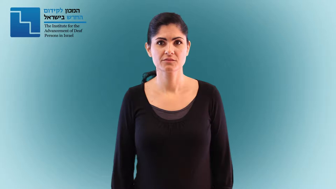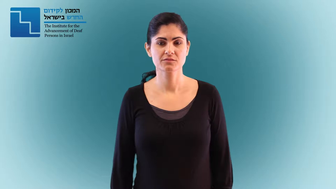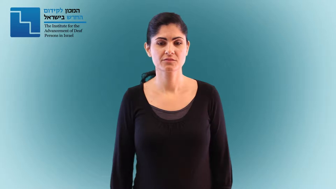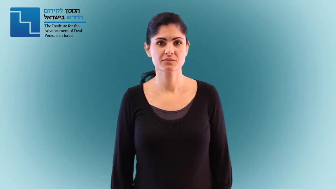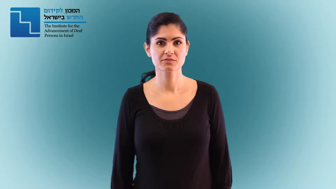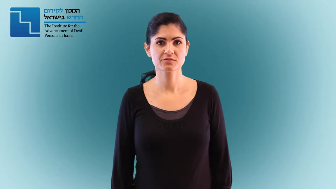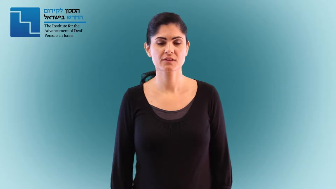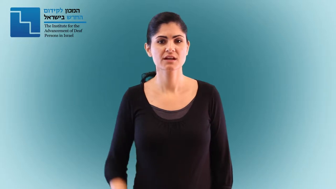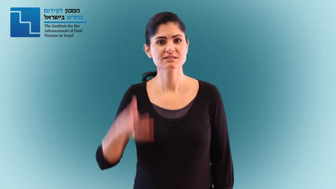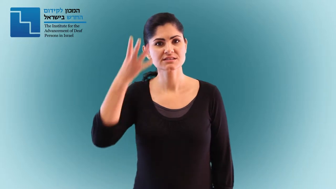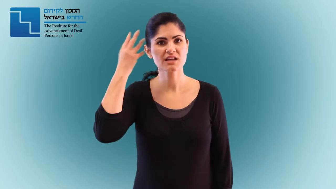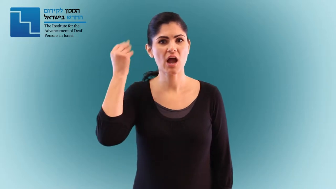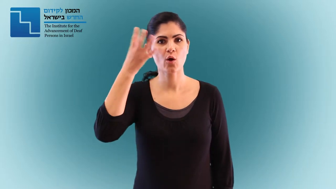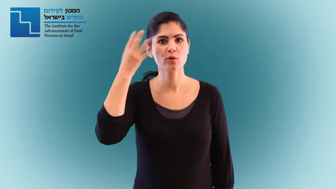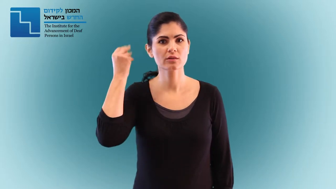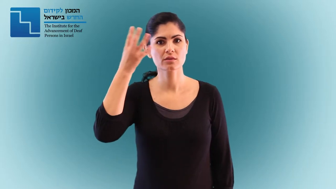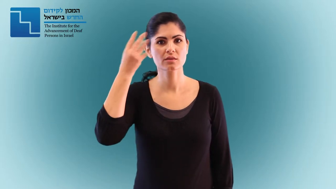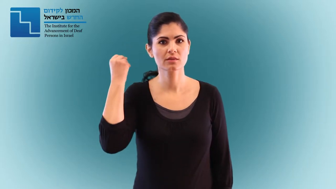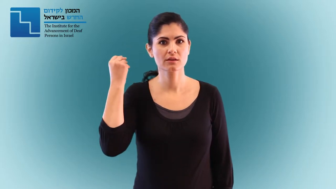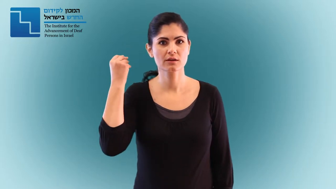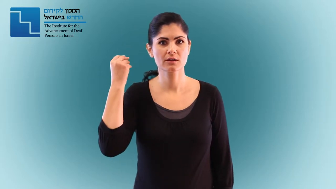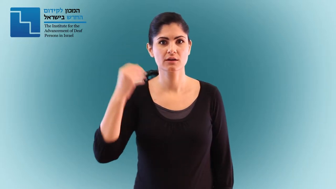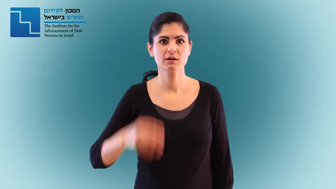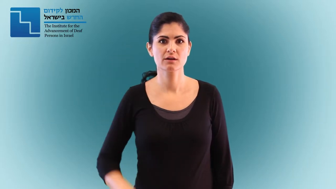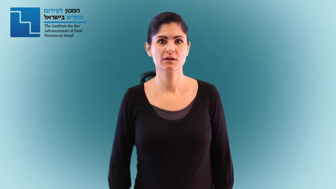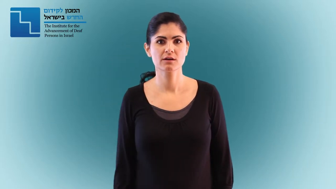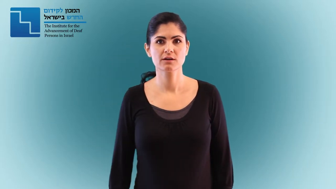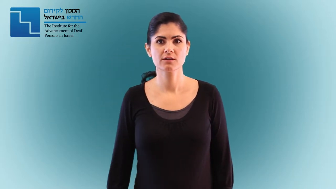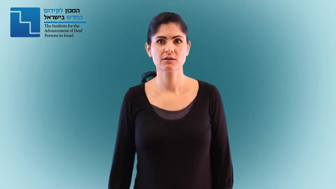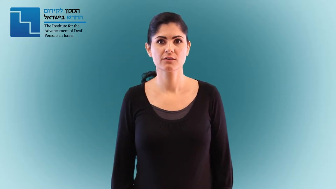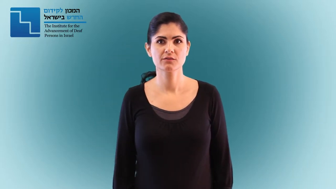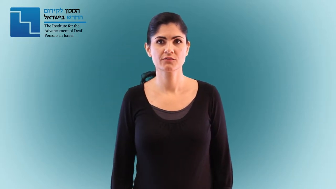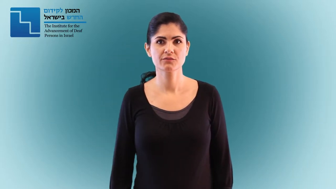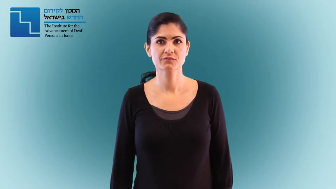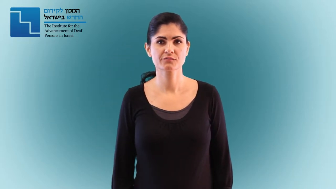שערות